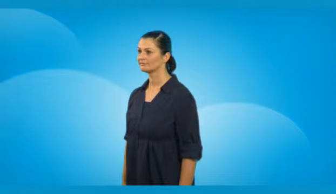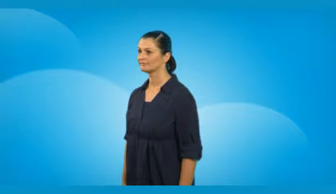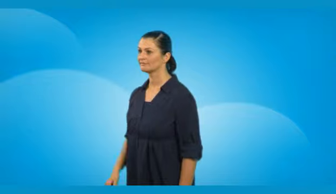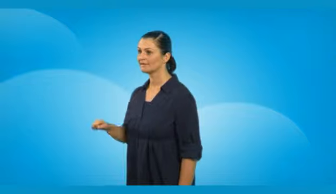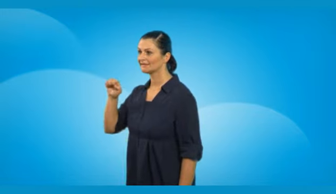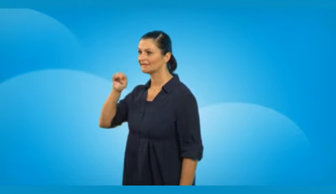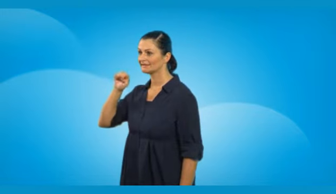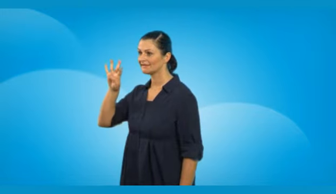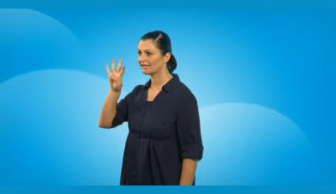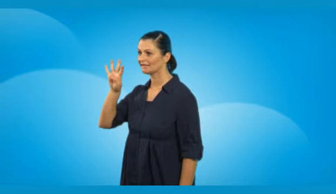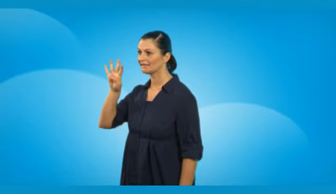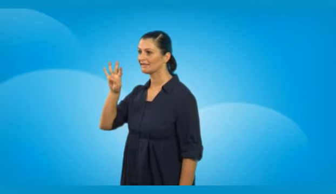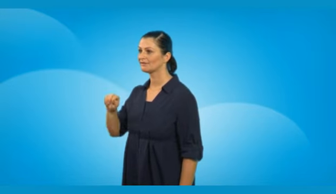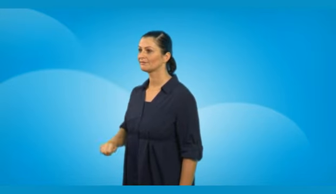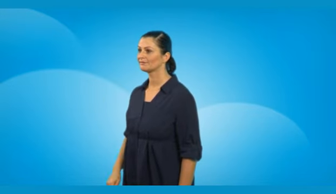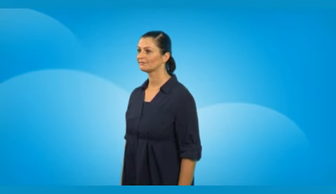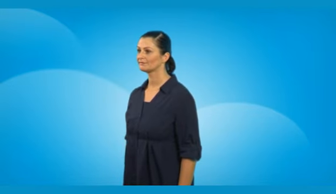14